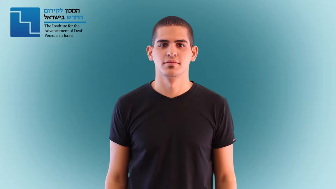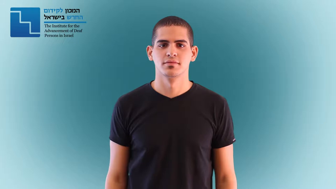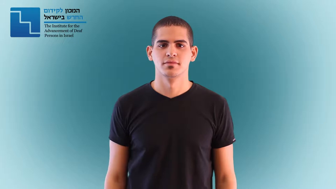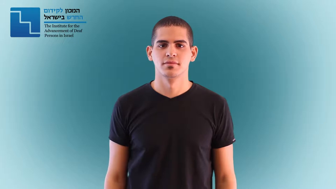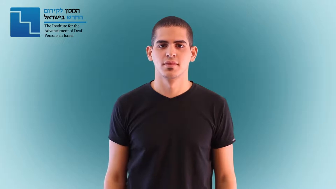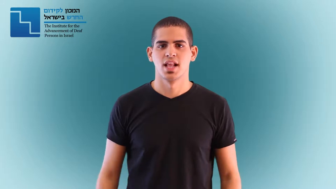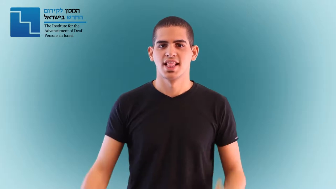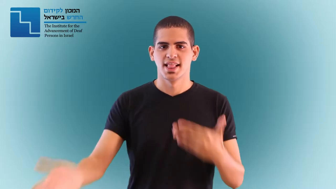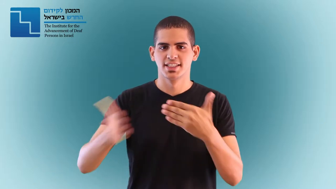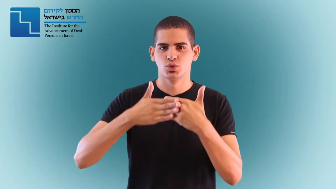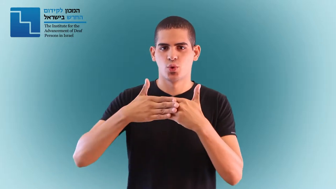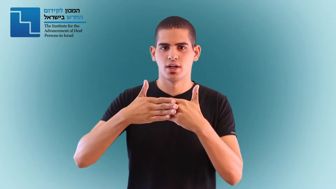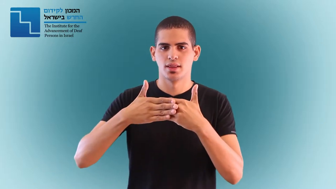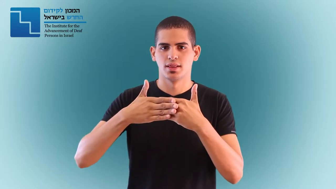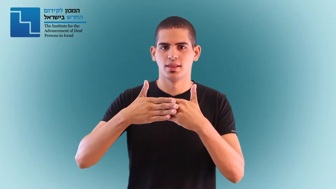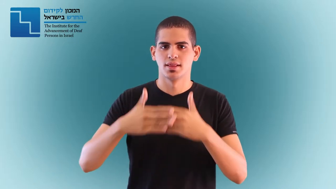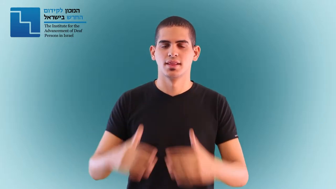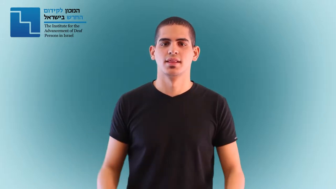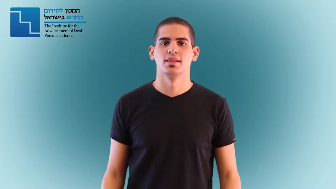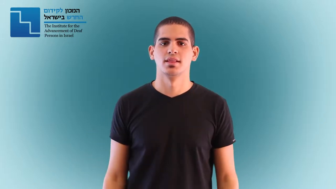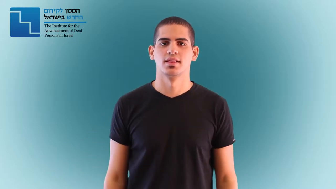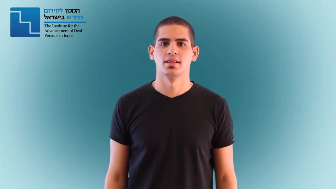נישואין